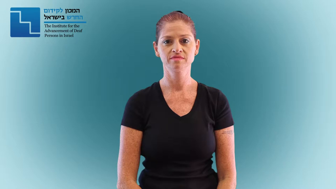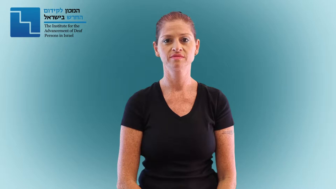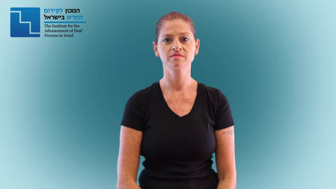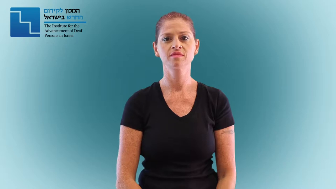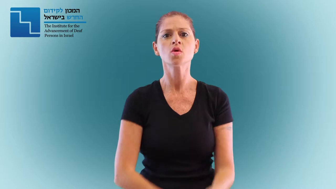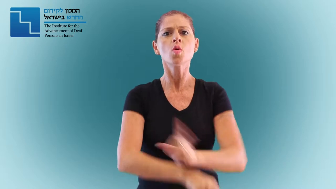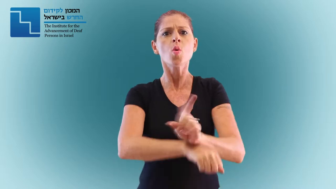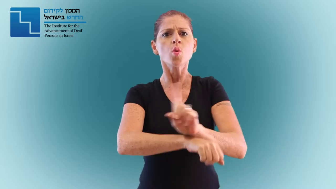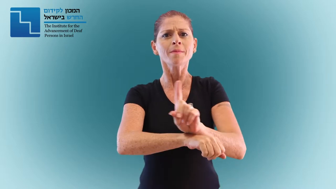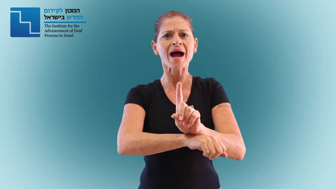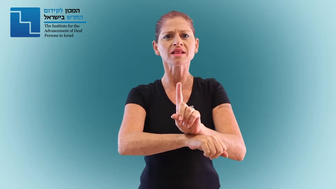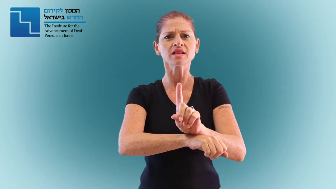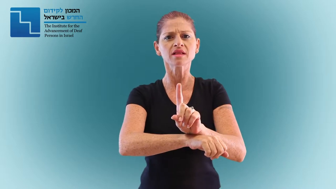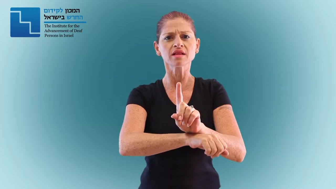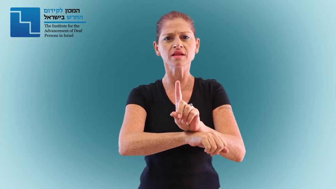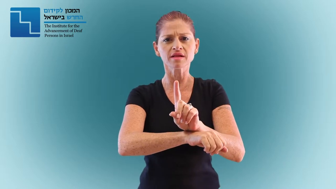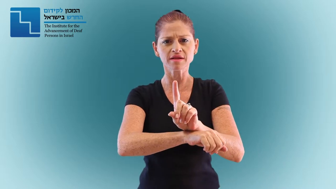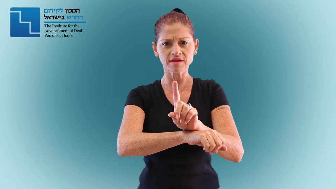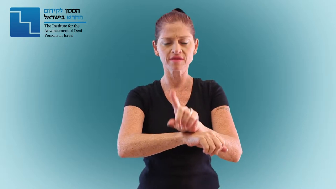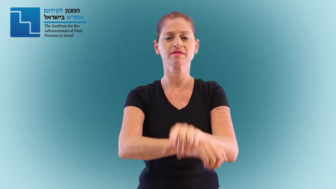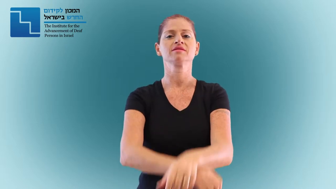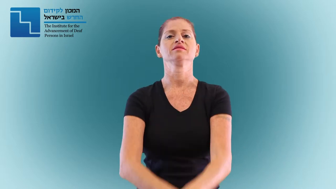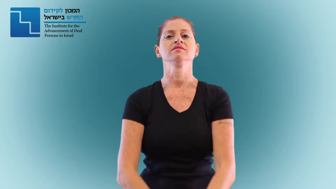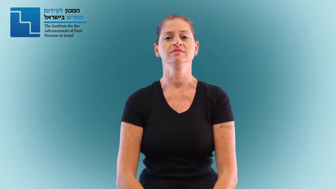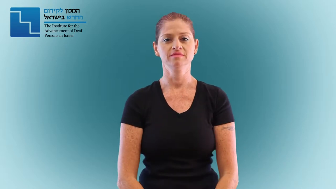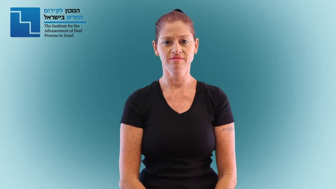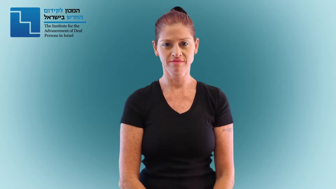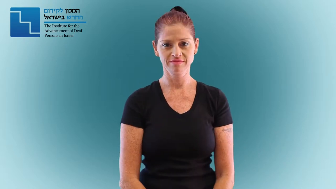אוטומטי